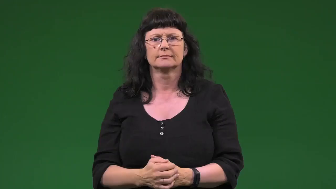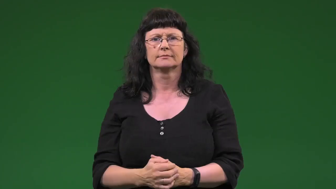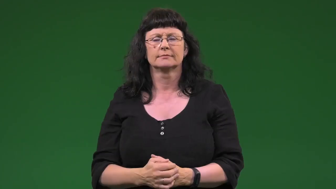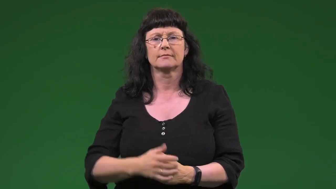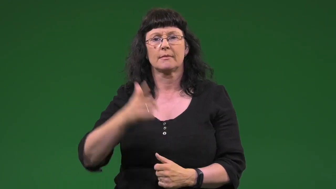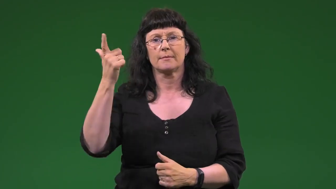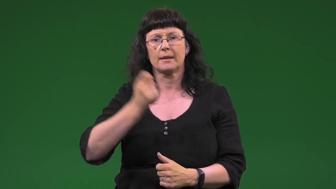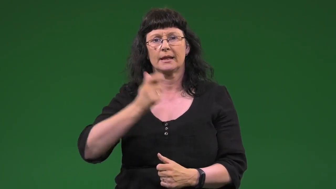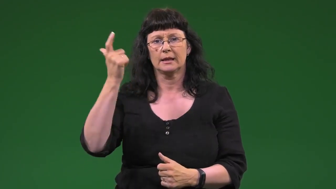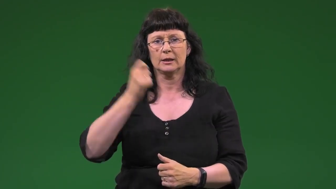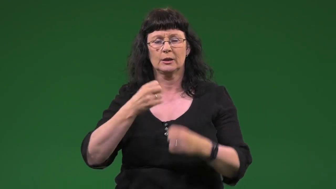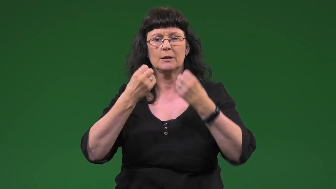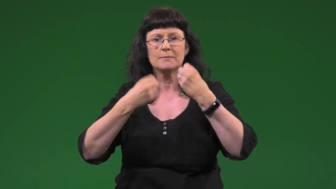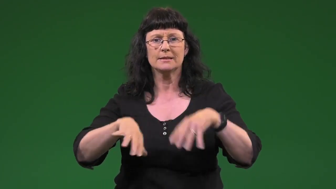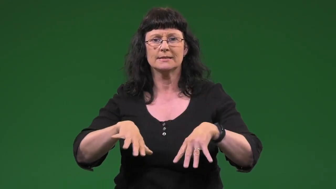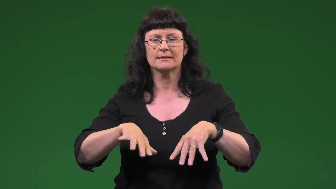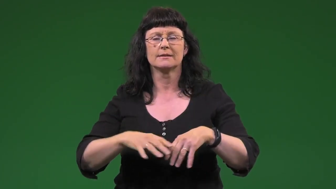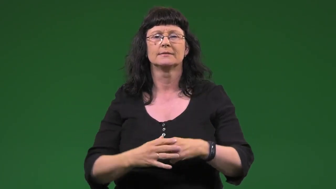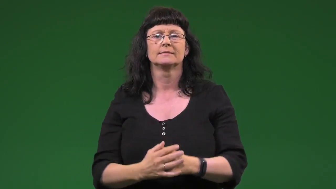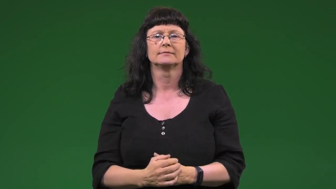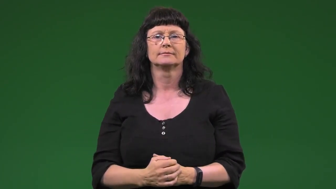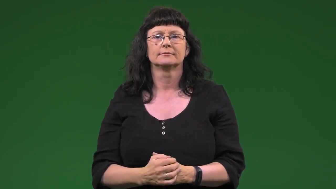Missa bætur